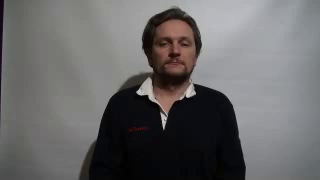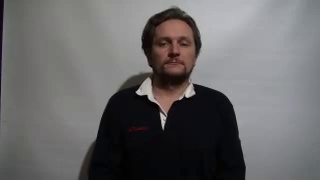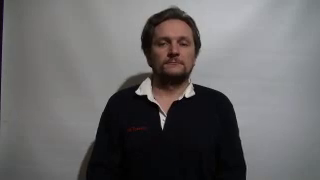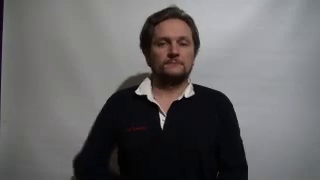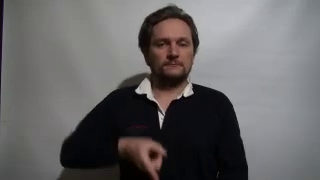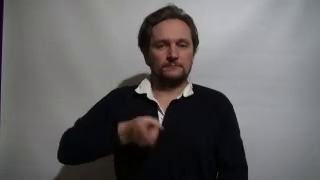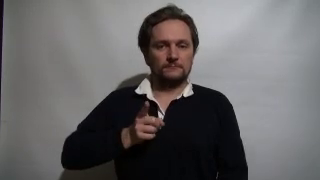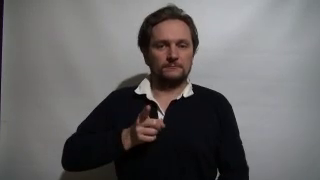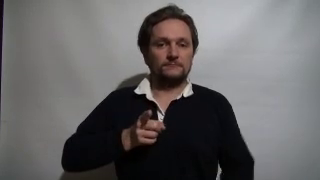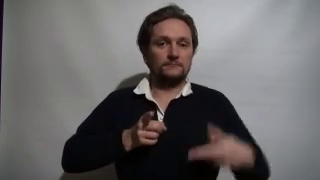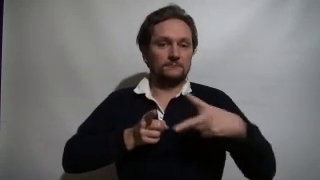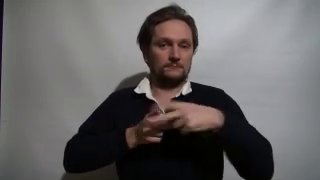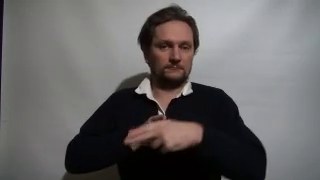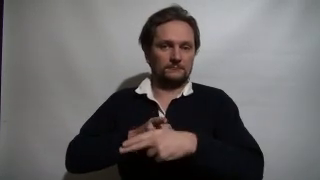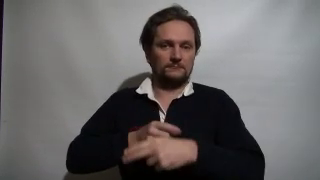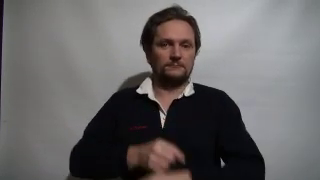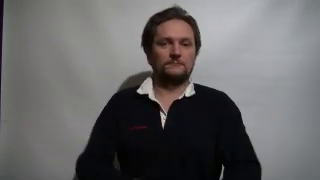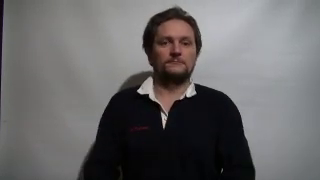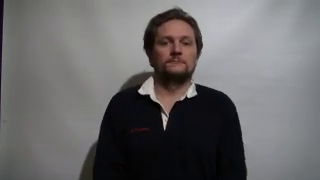Circoncision